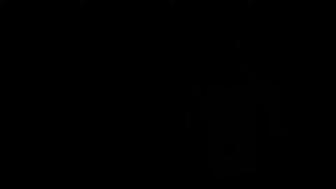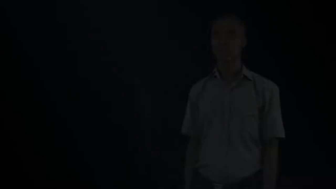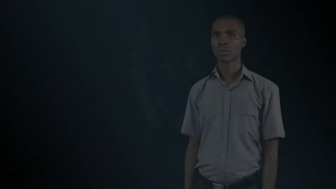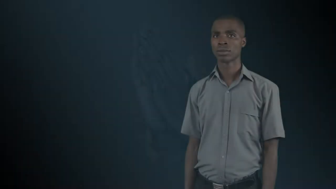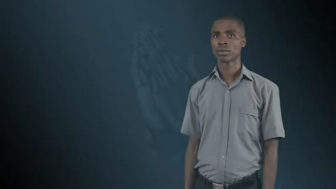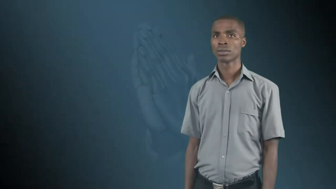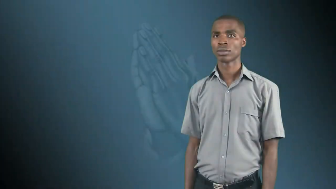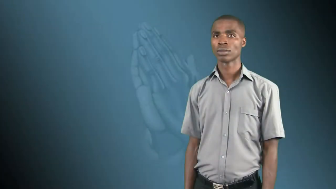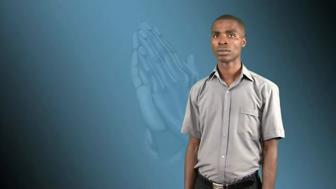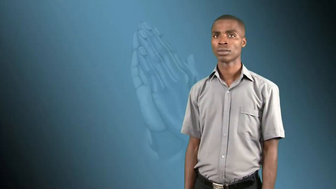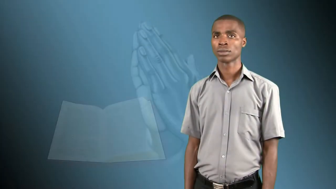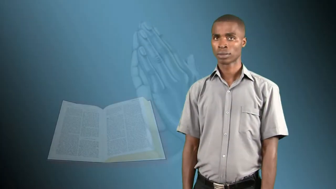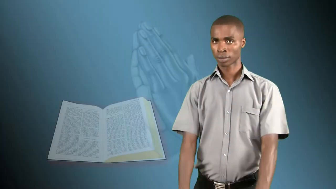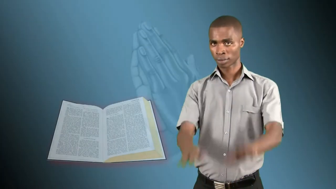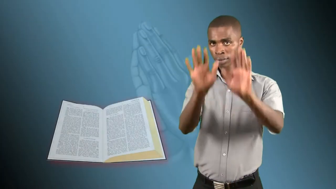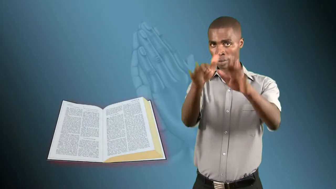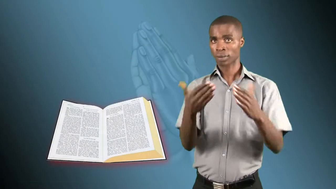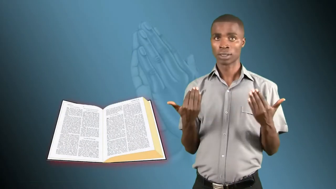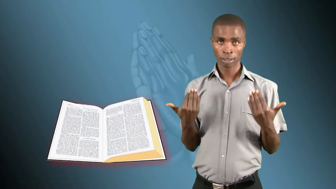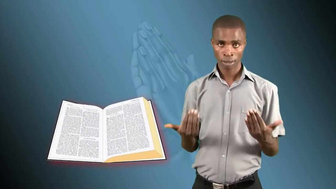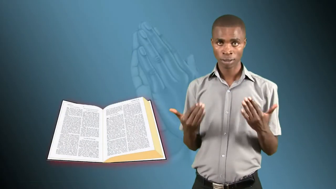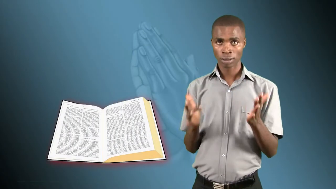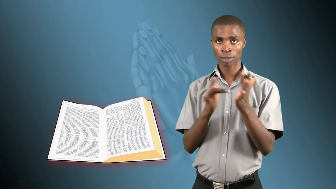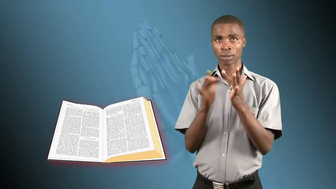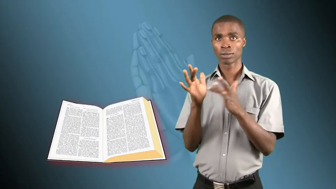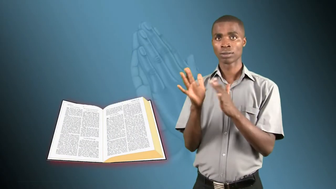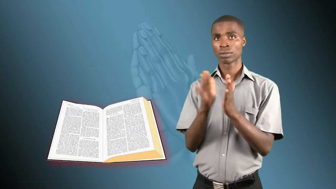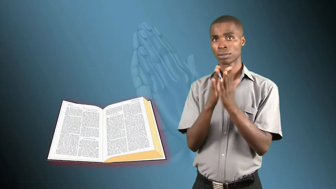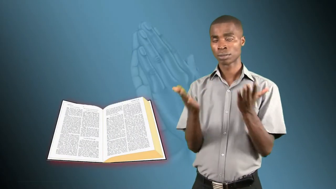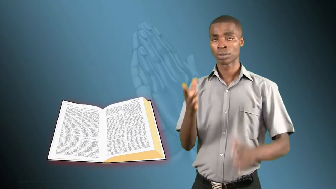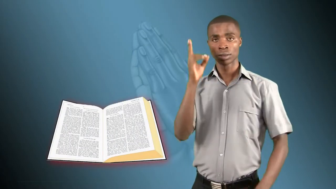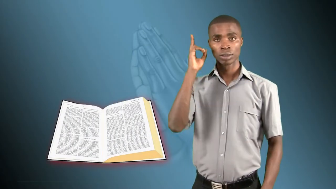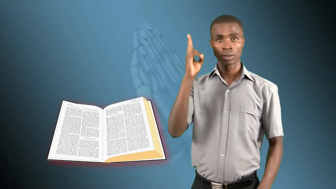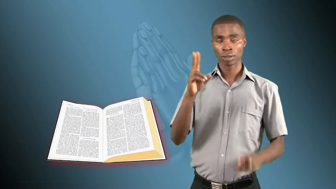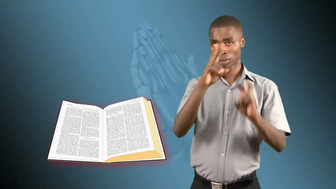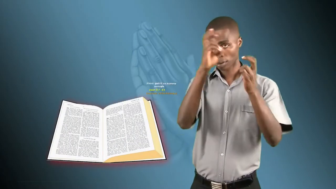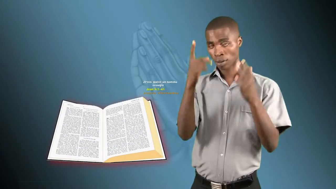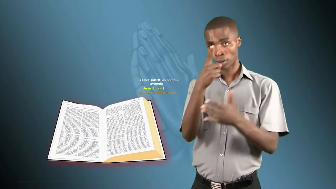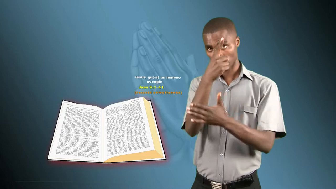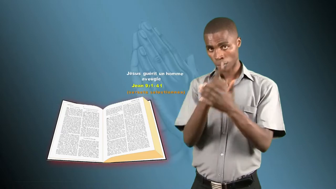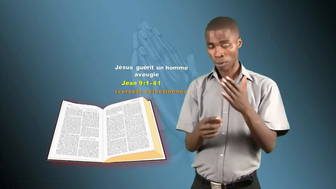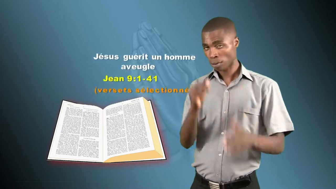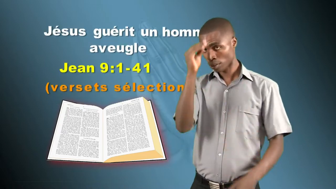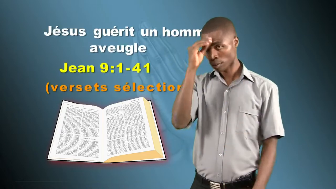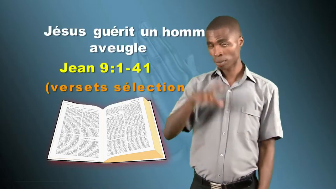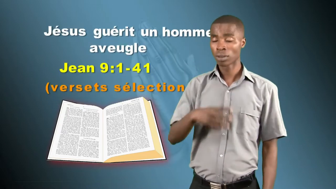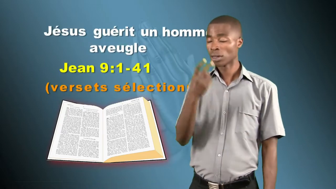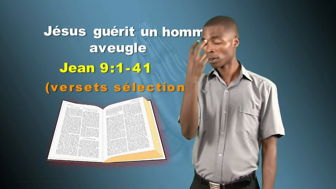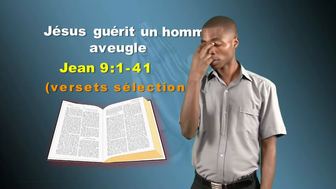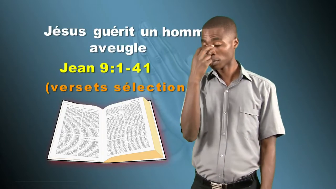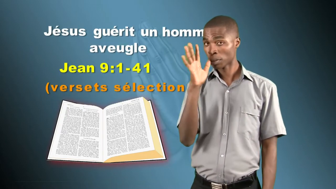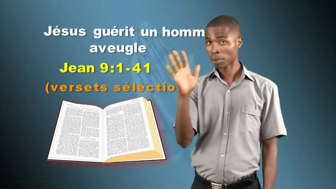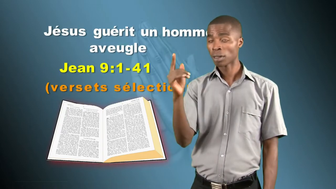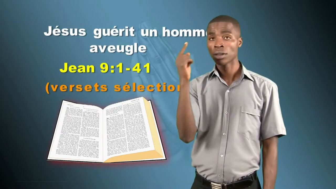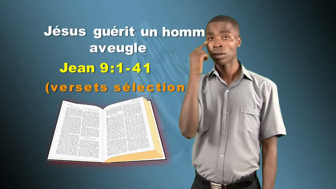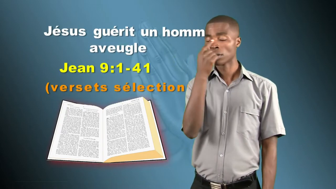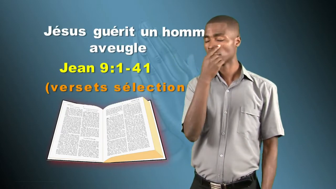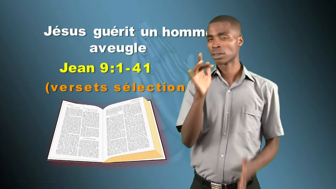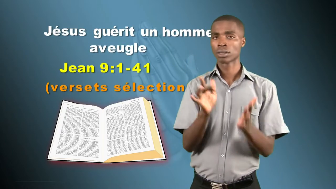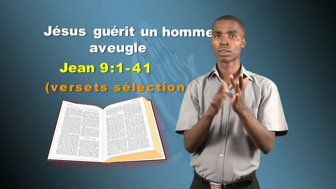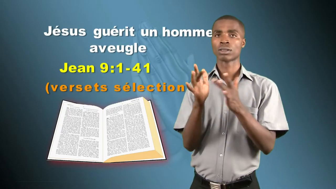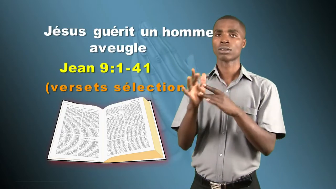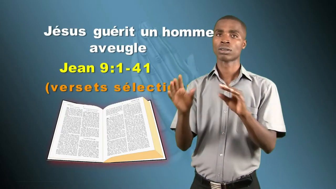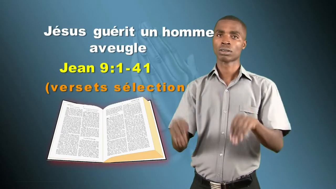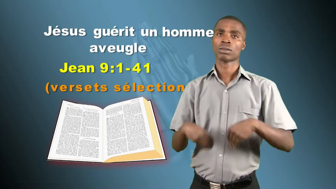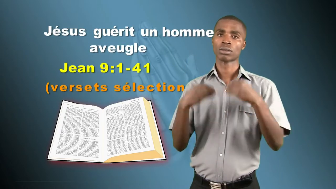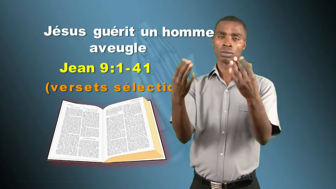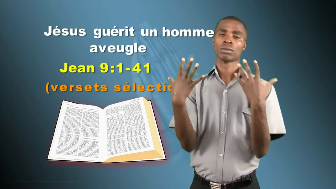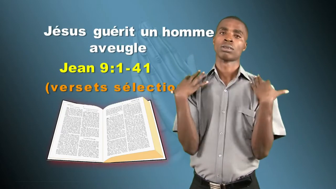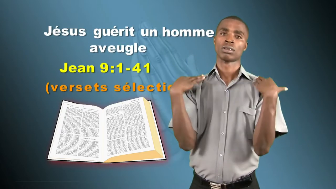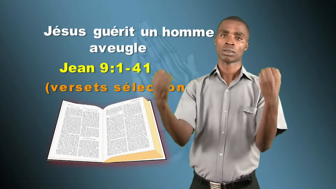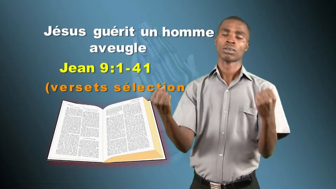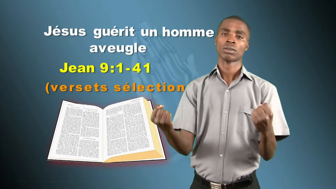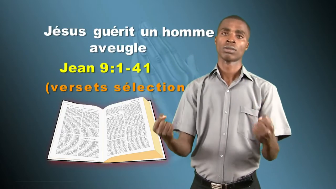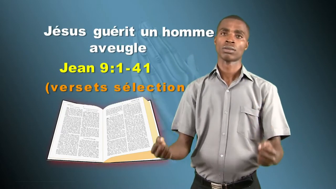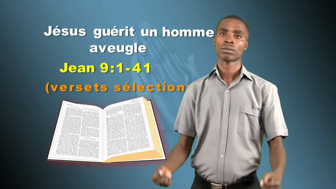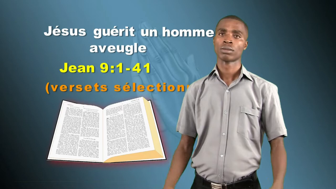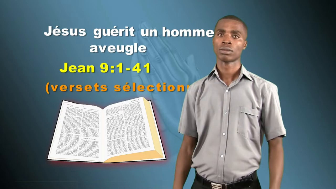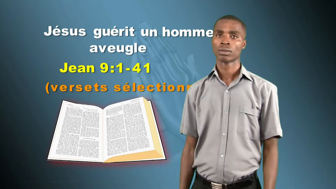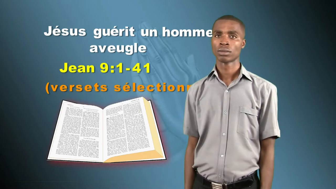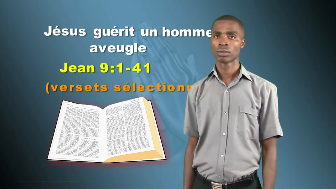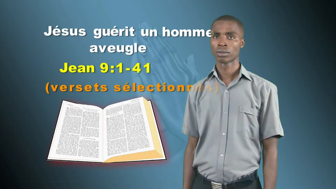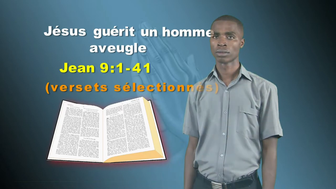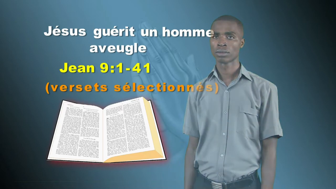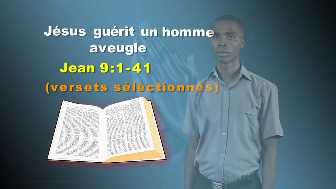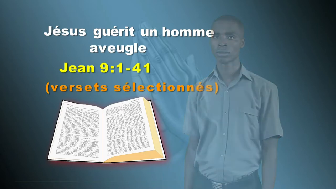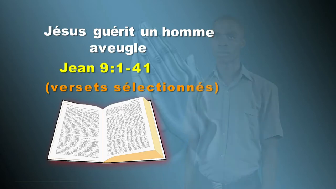Jésus guérit un homme aveugle